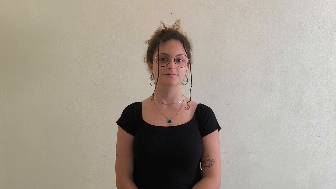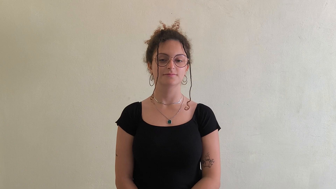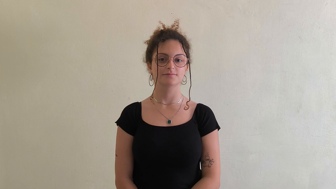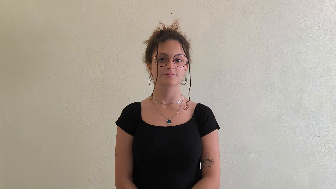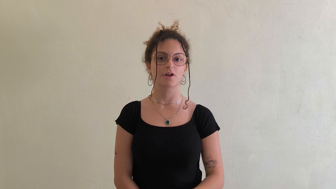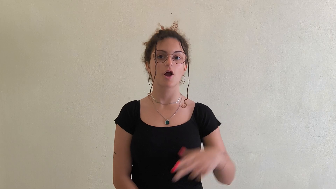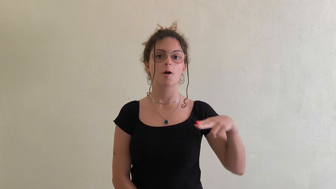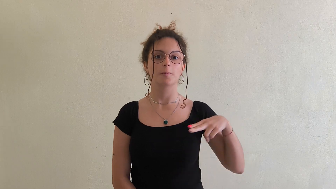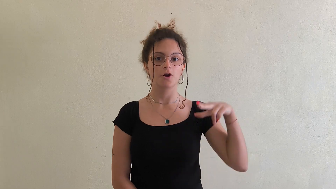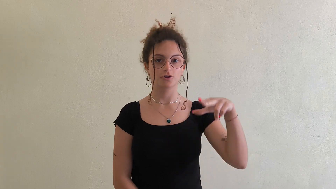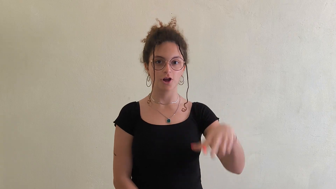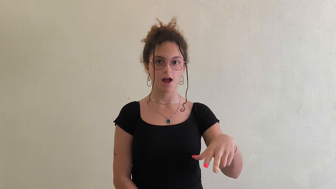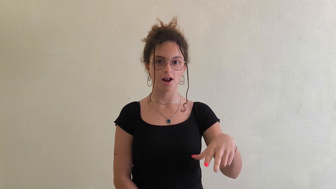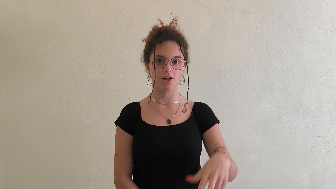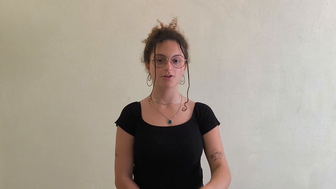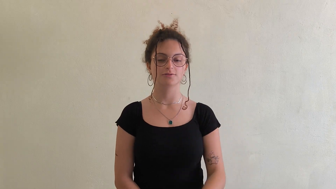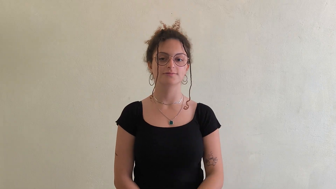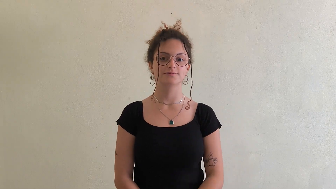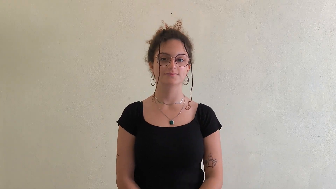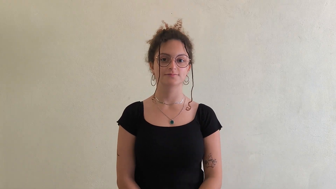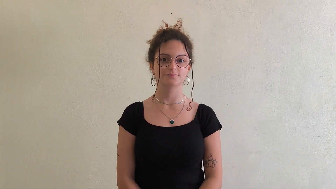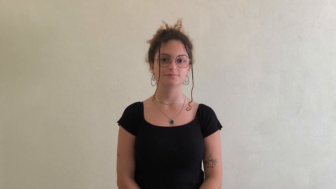Portogallo